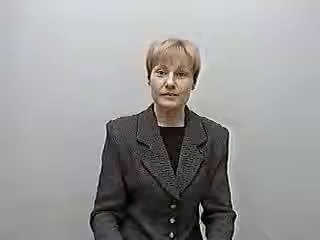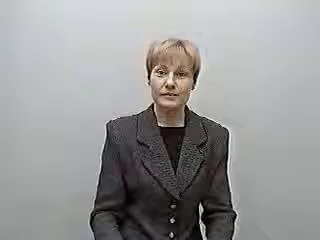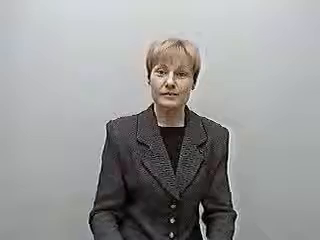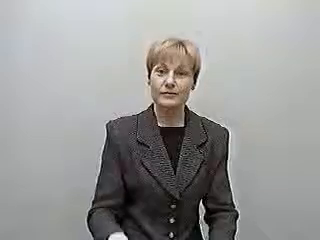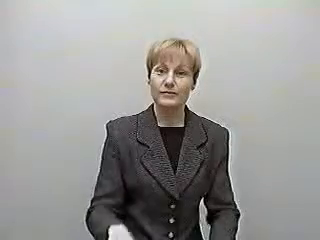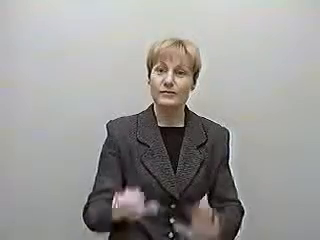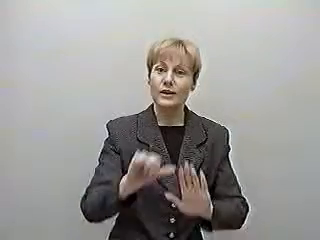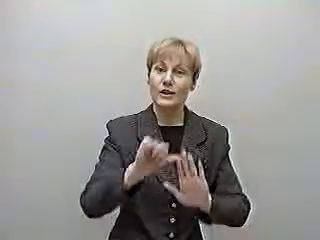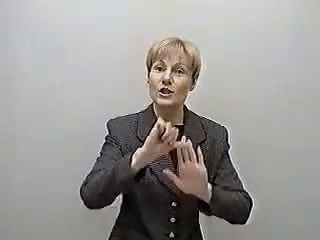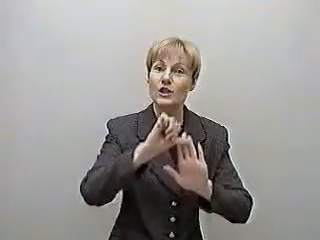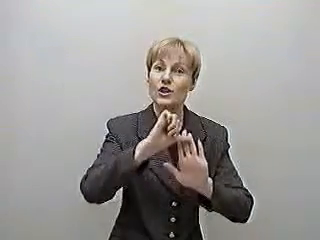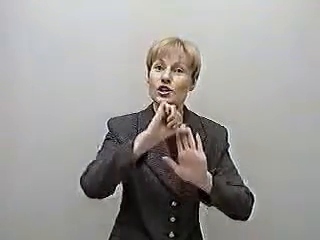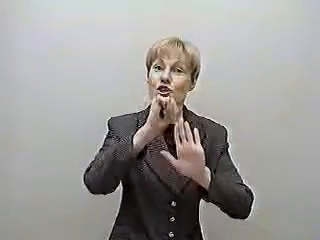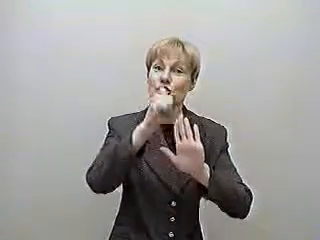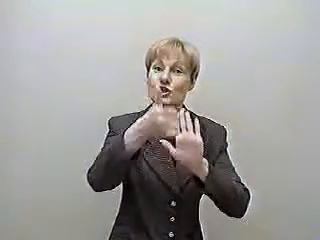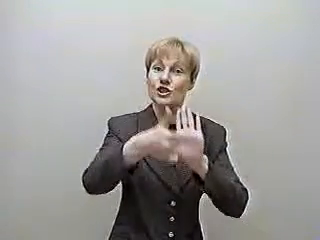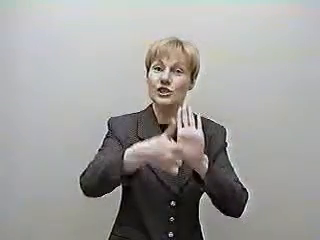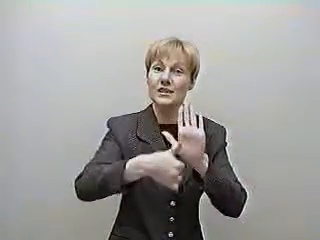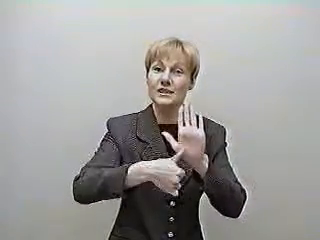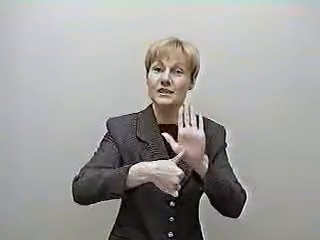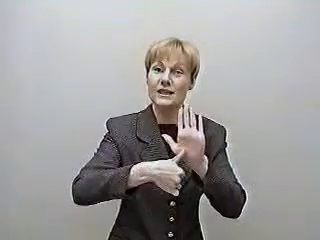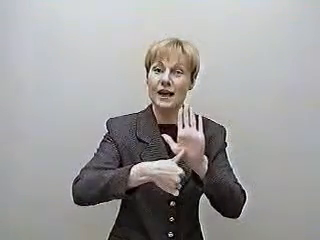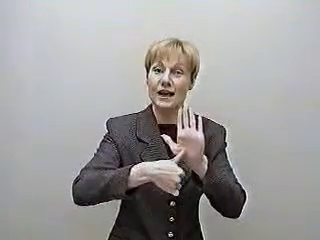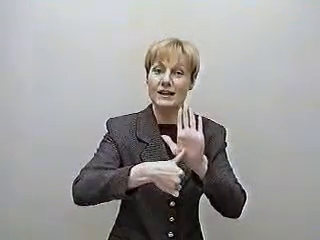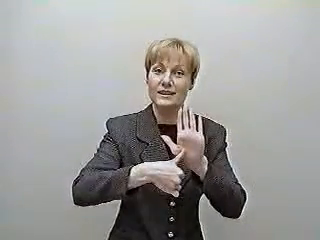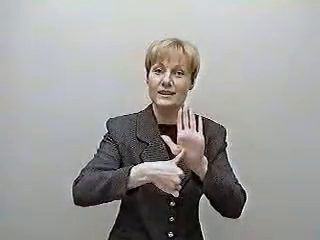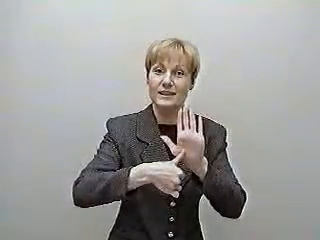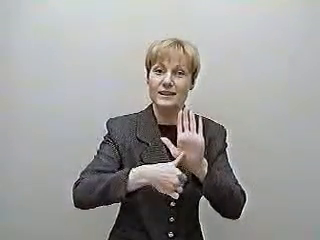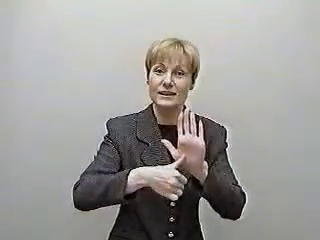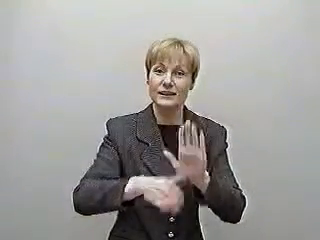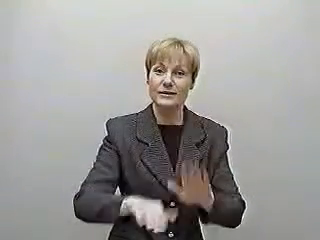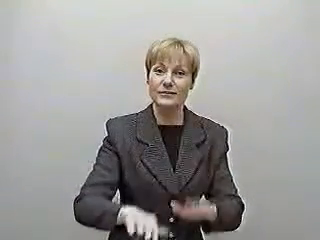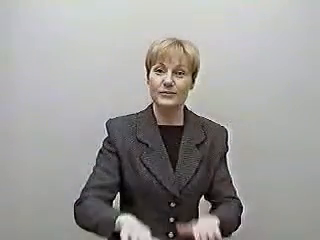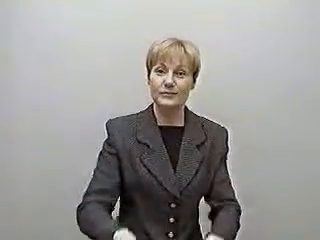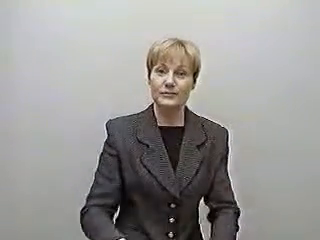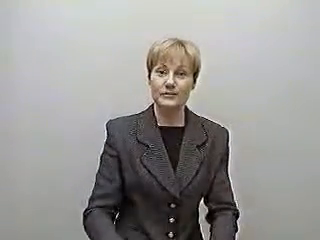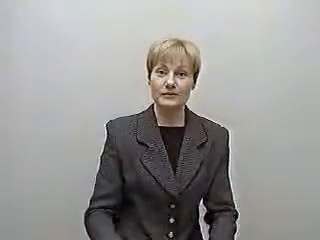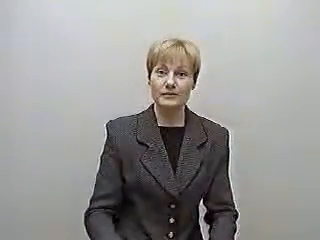шестнадцать